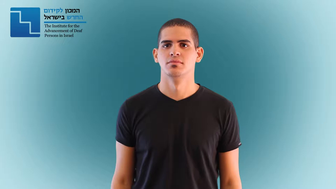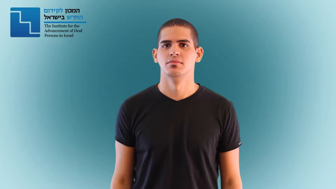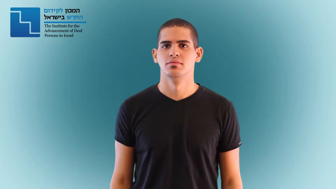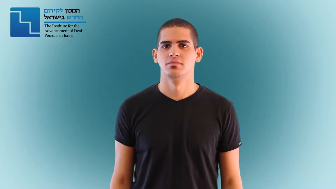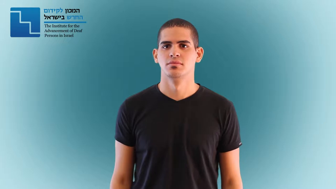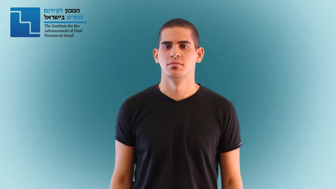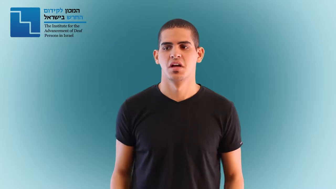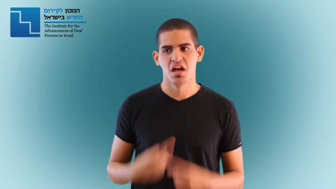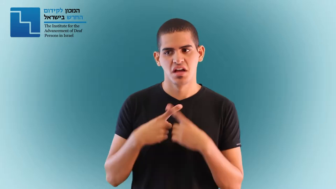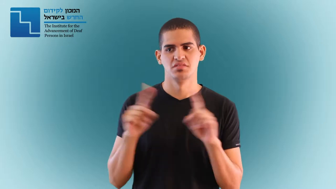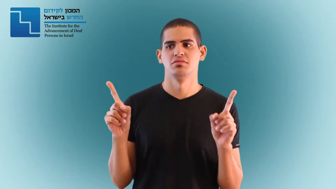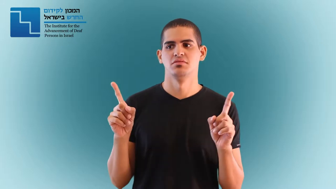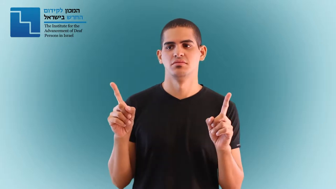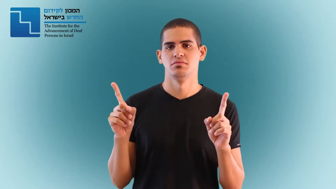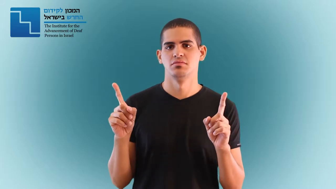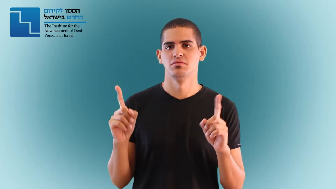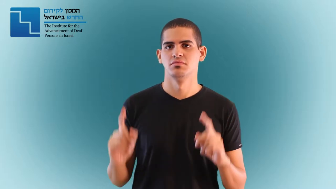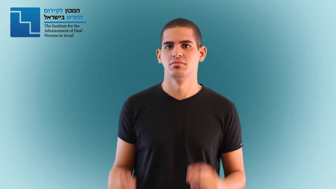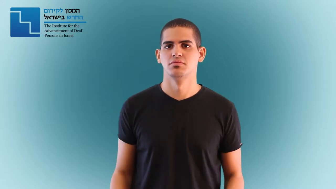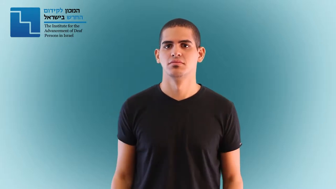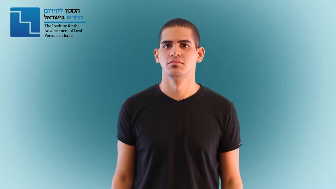משונה